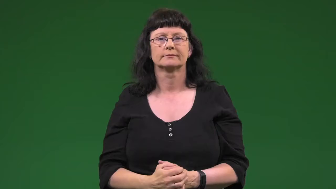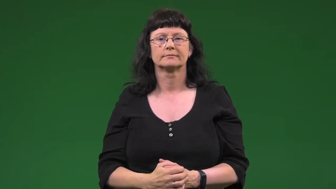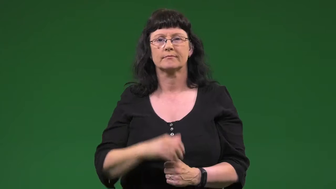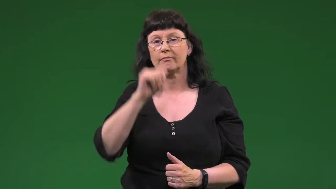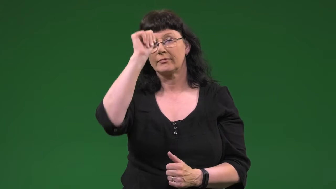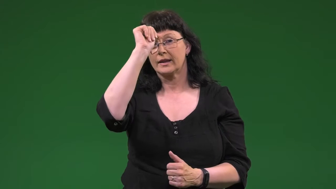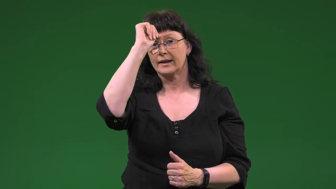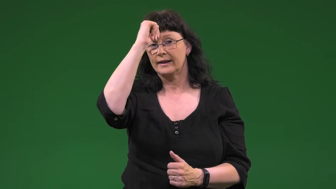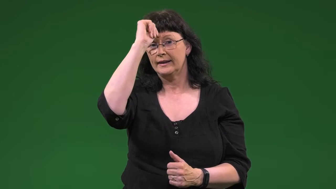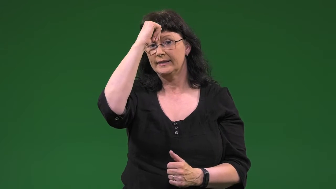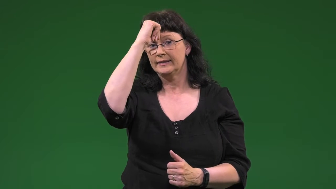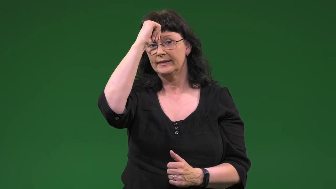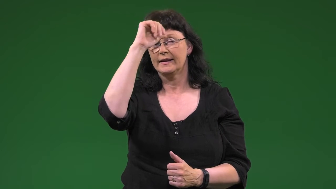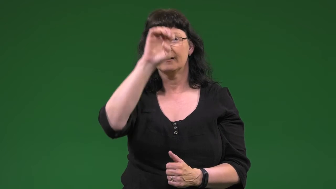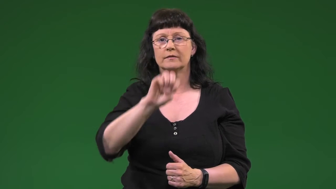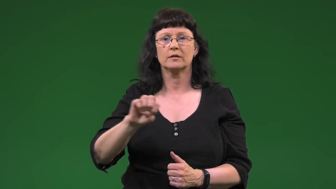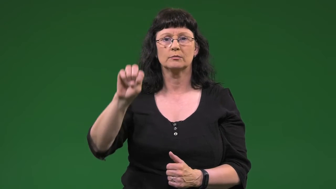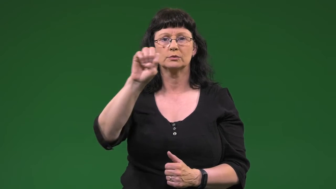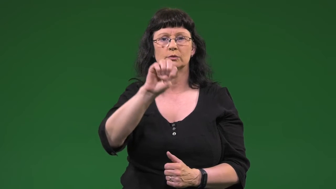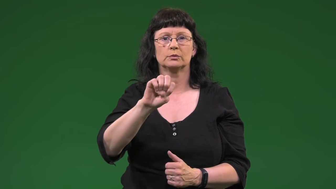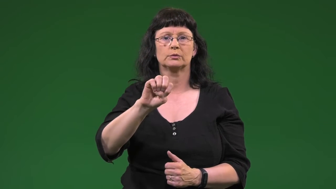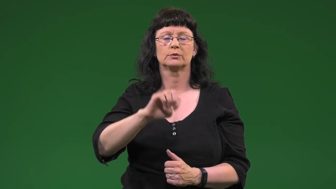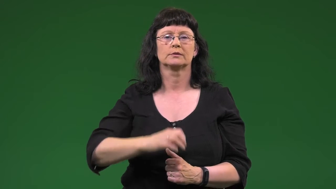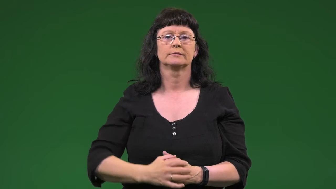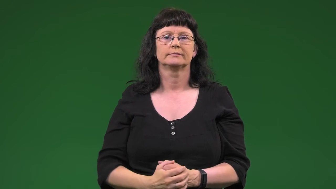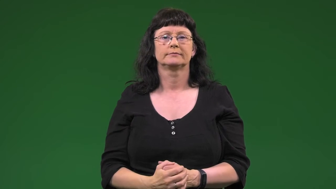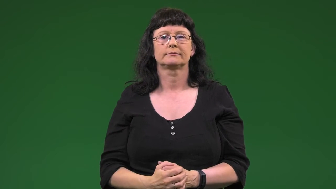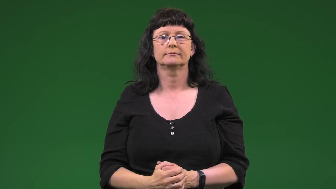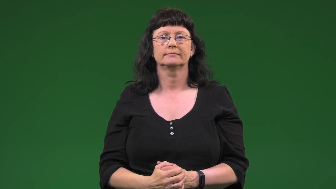Indevrópskur